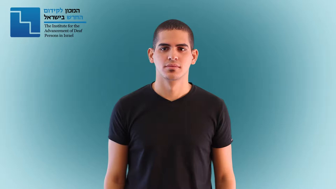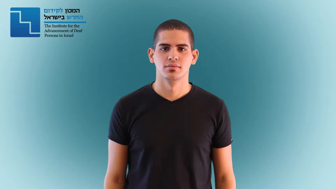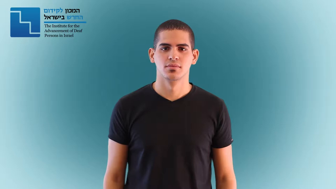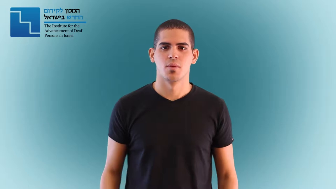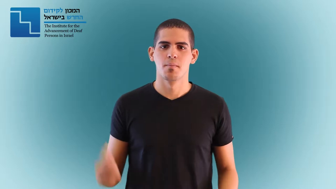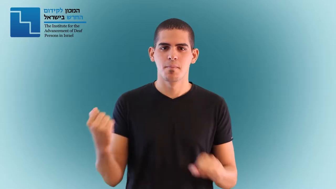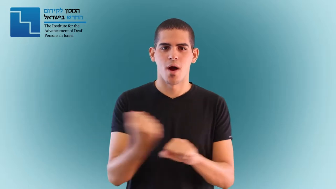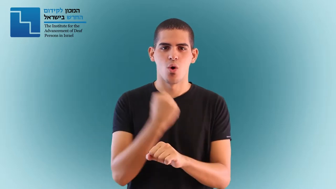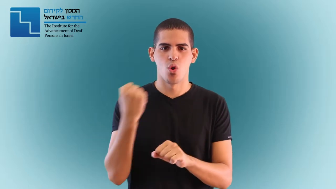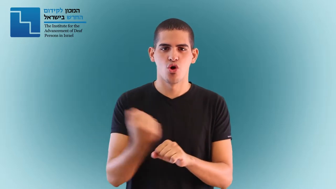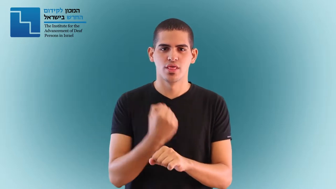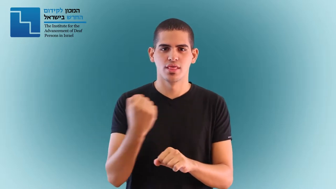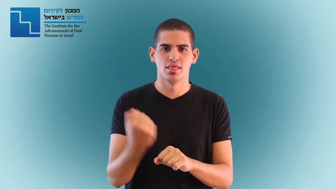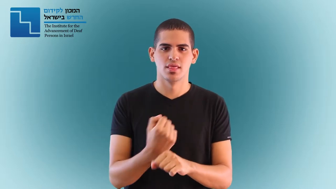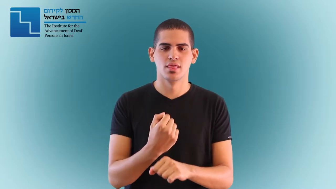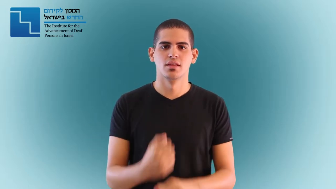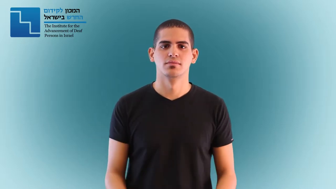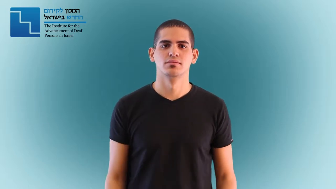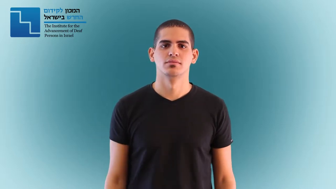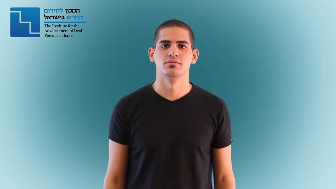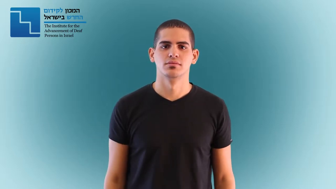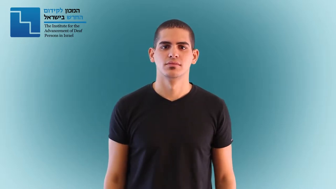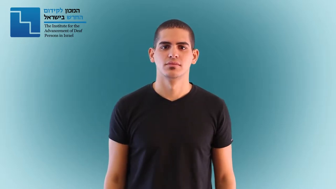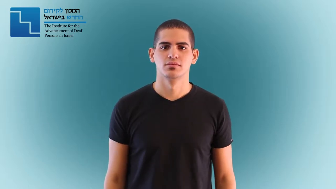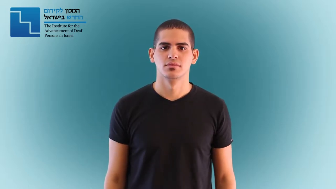פעולה (עשייה)